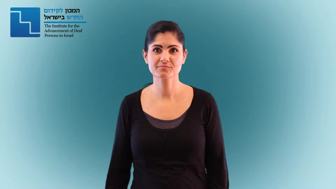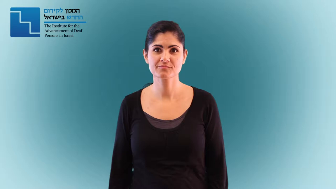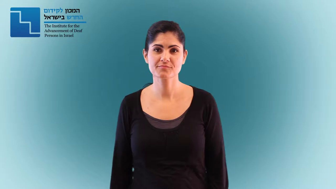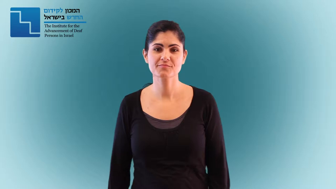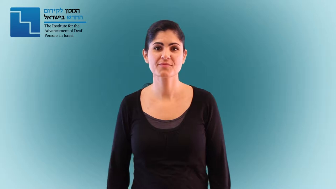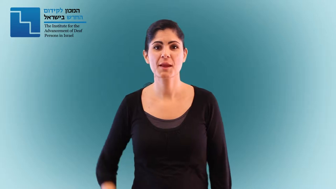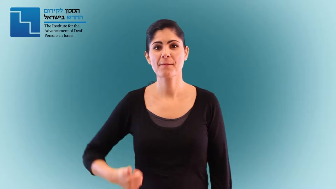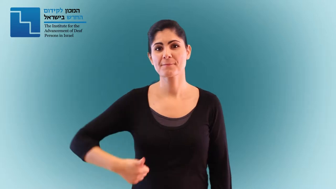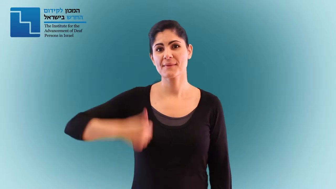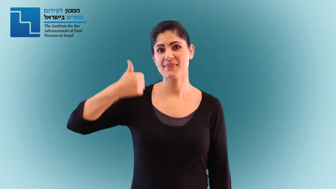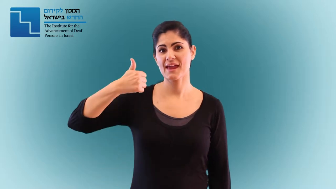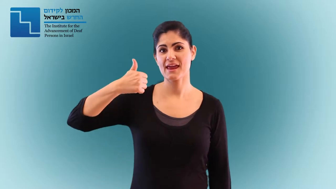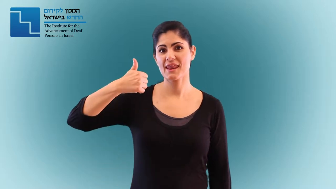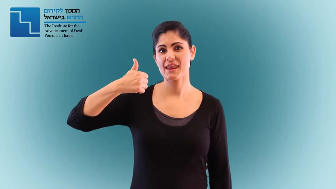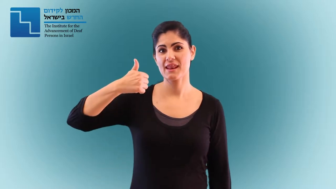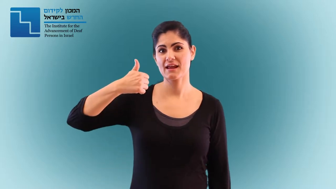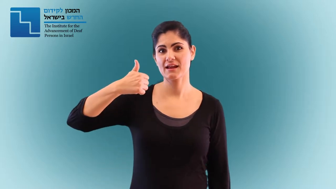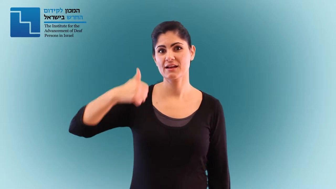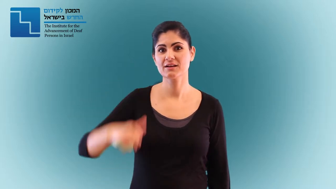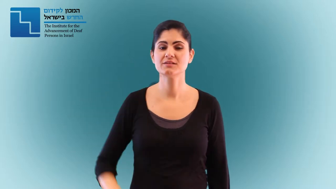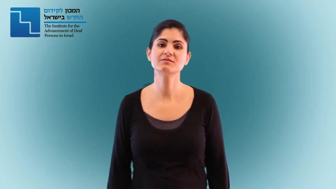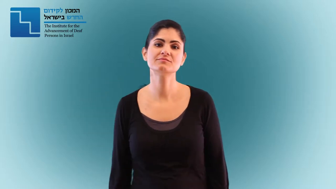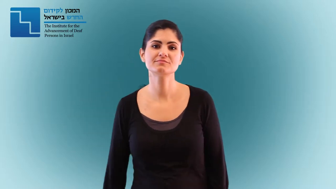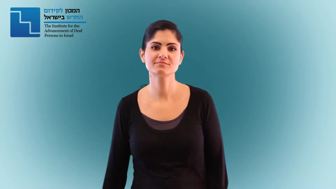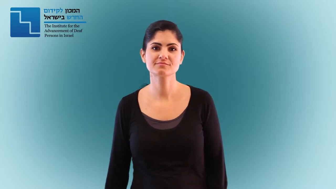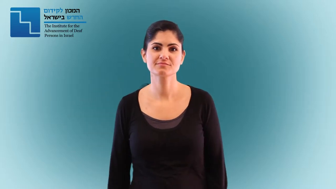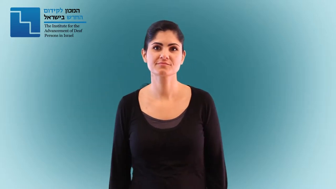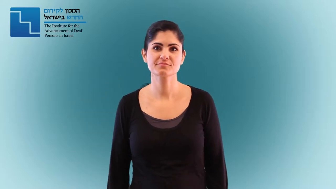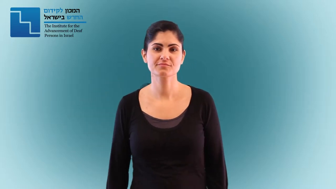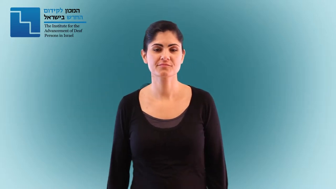מנהל